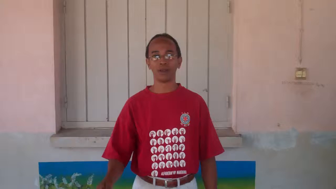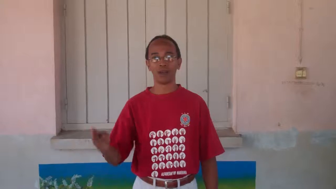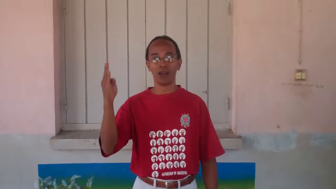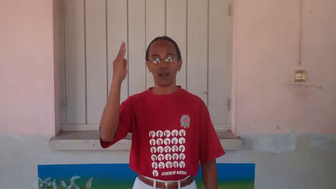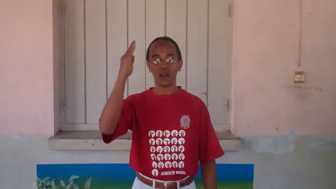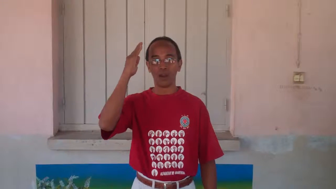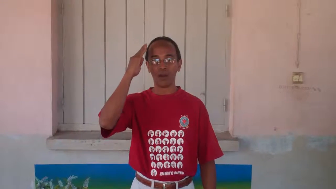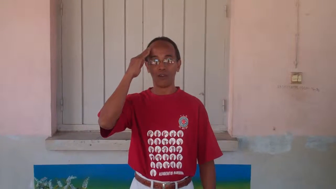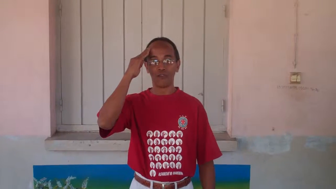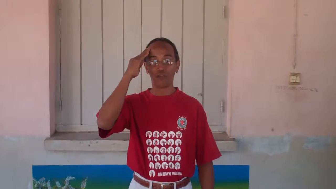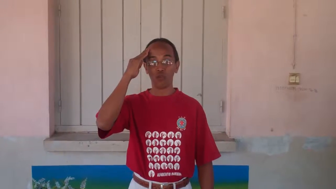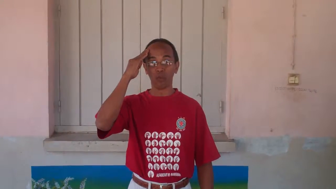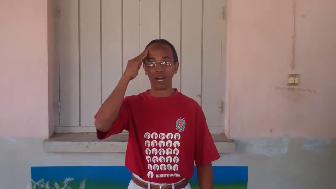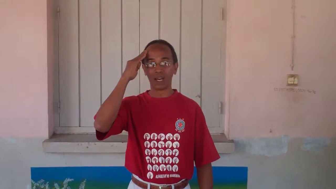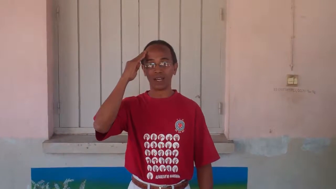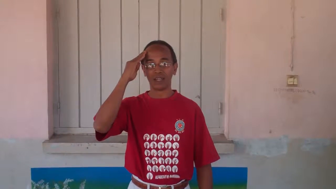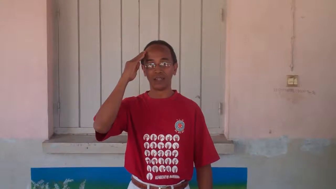fomba